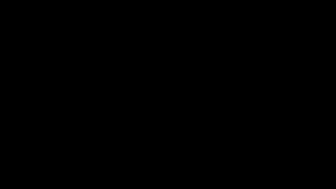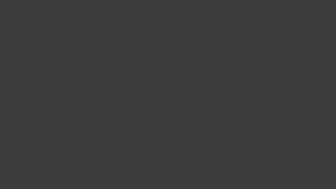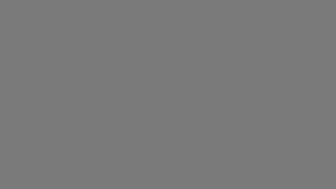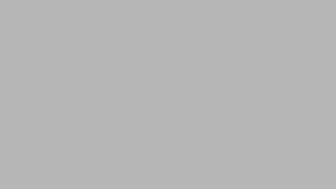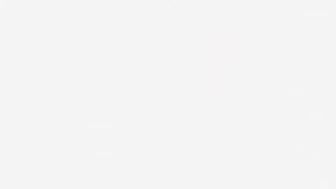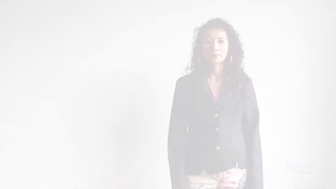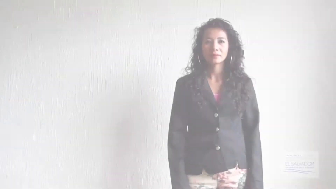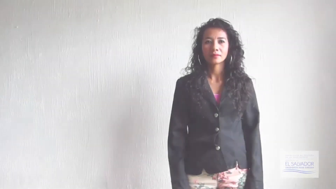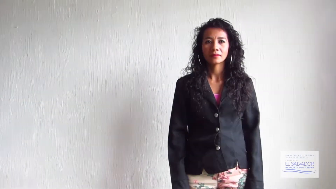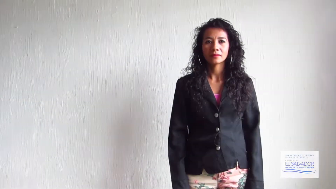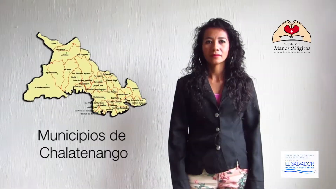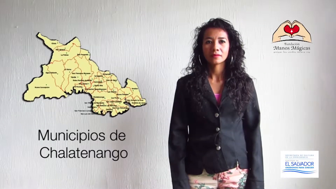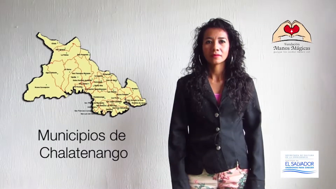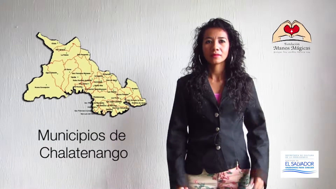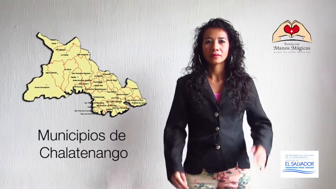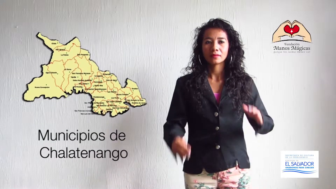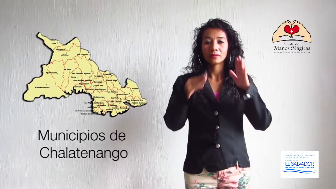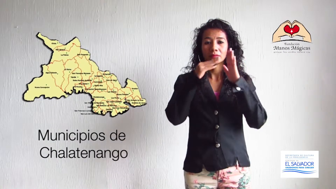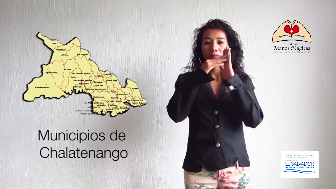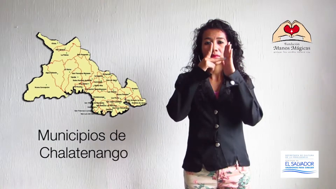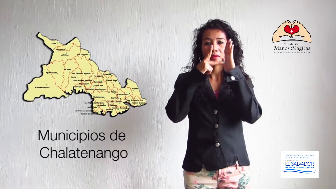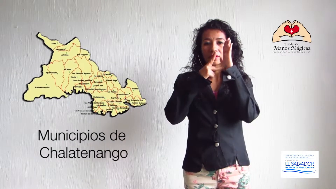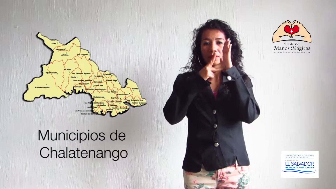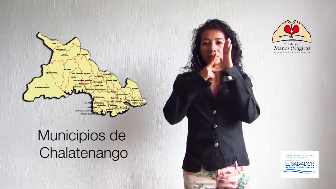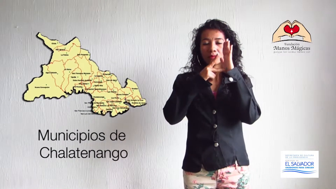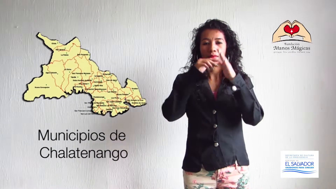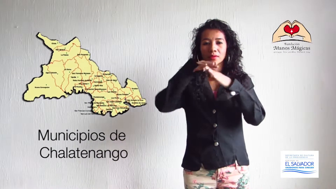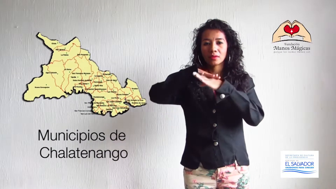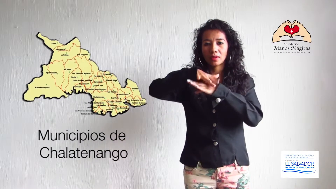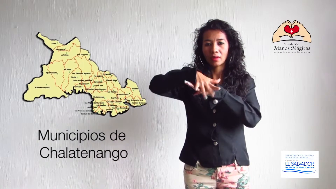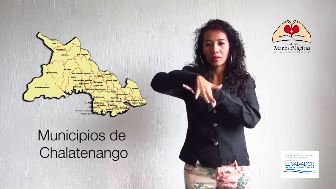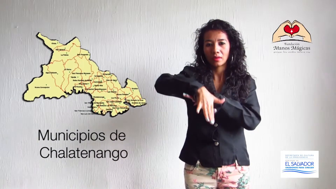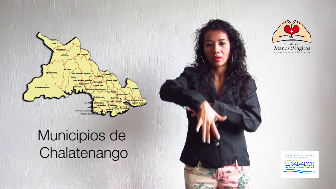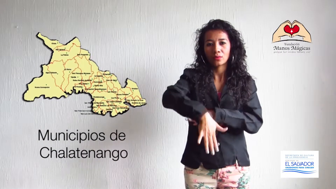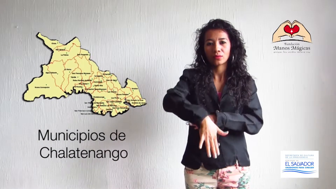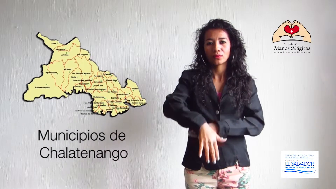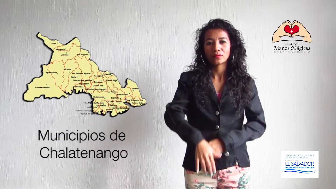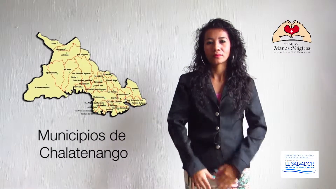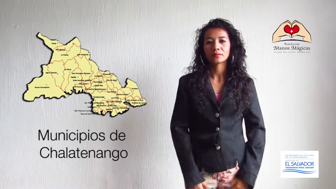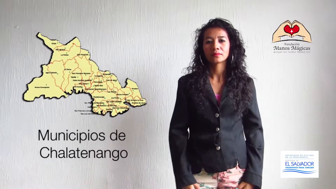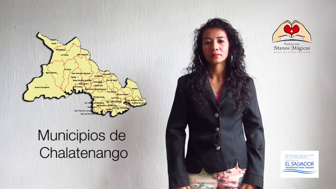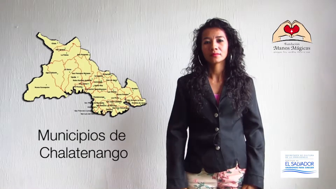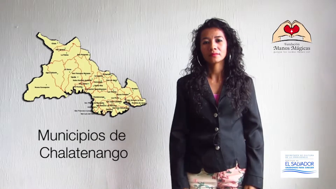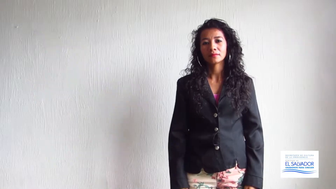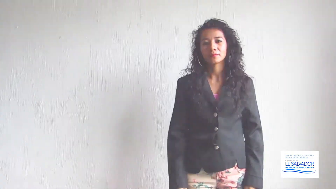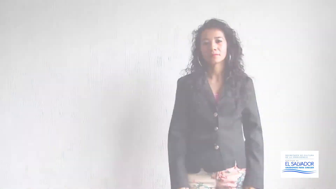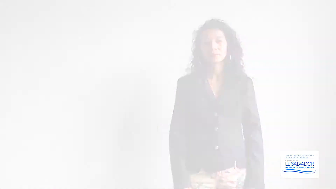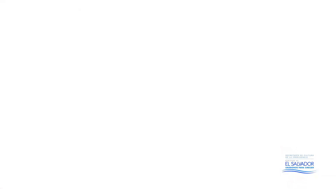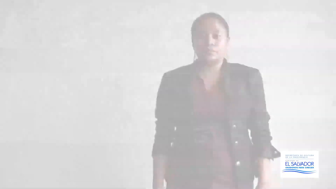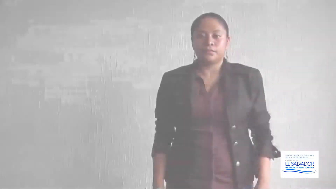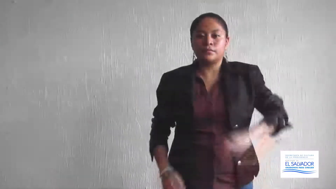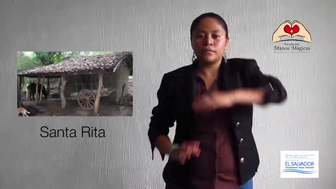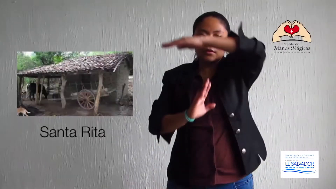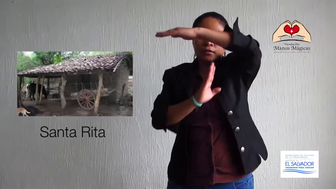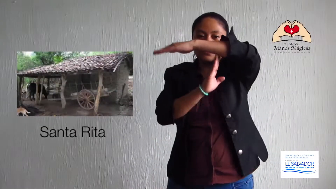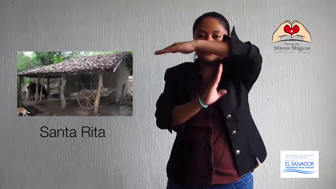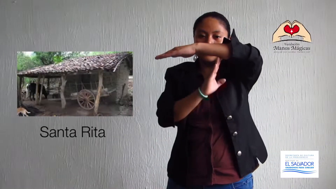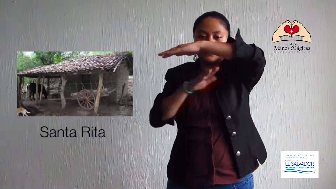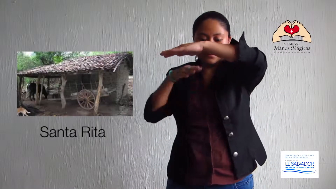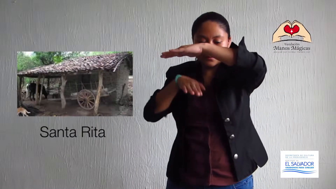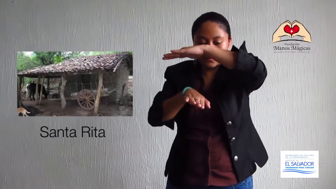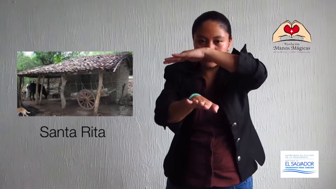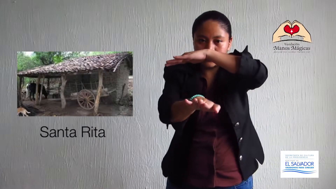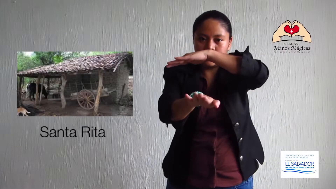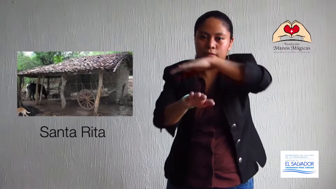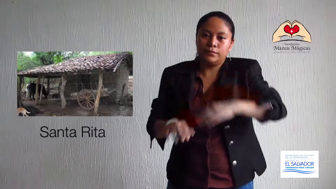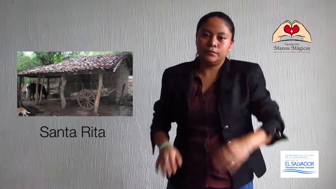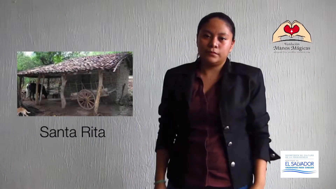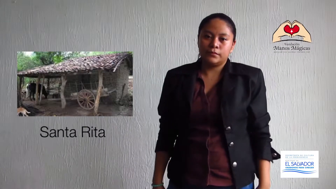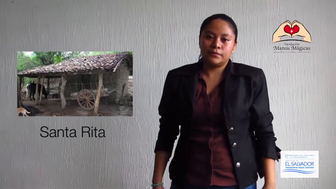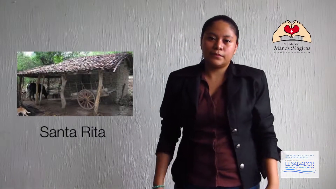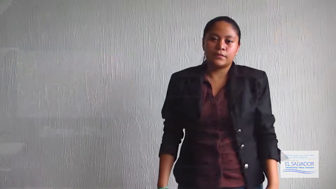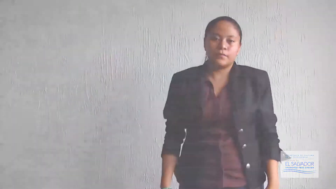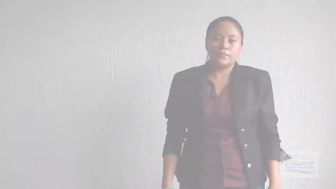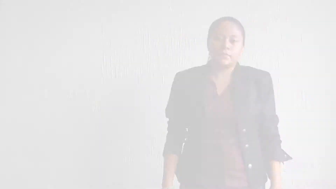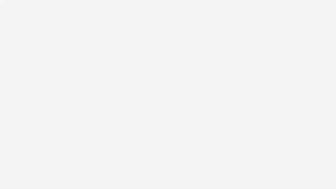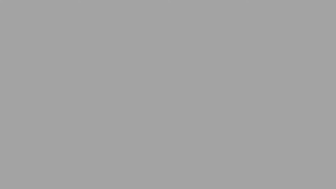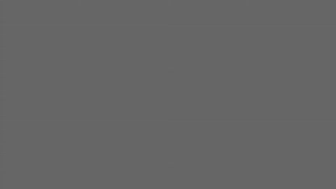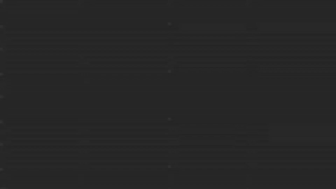Santa Rita